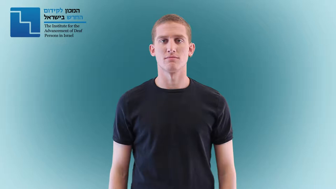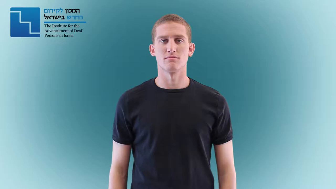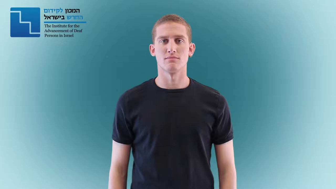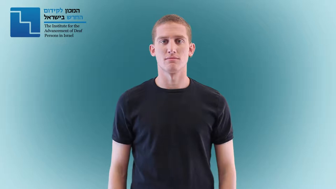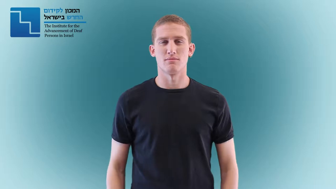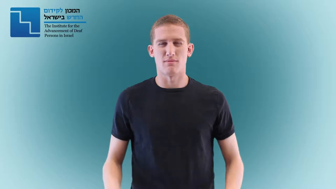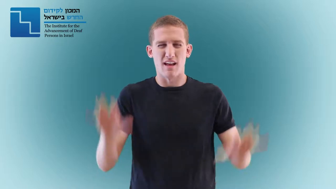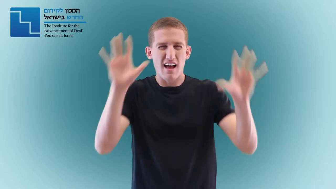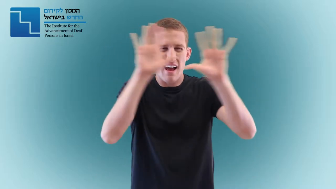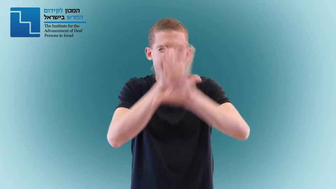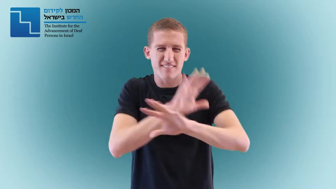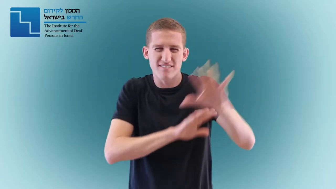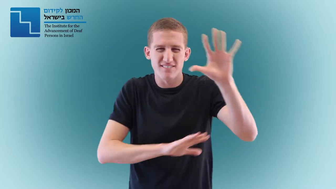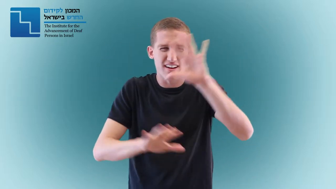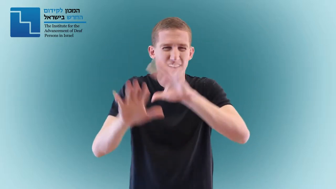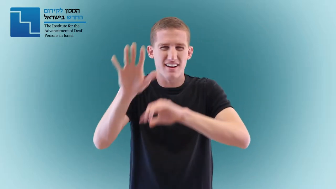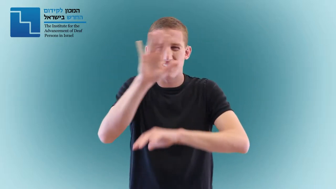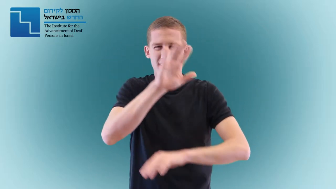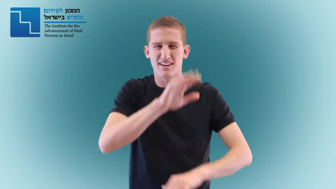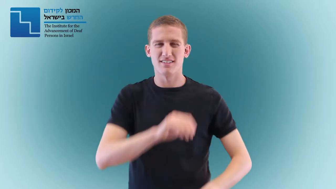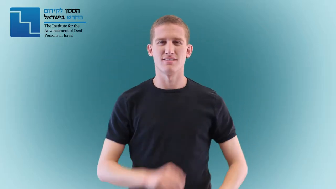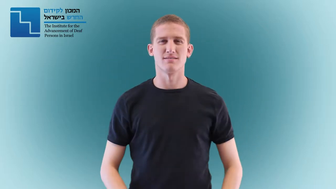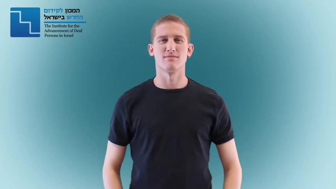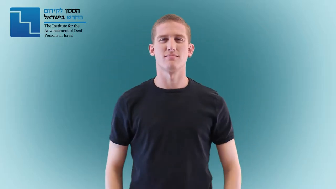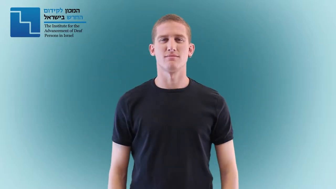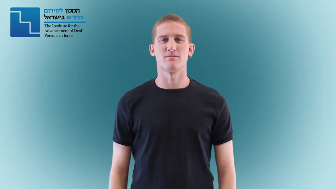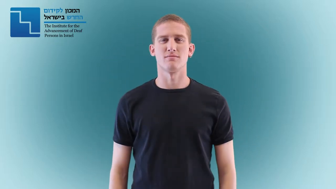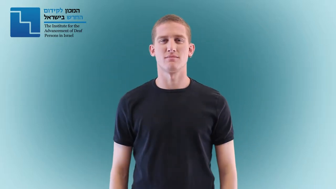ערפל